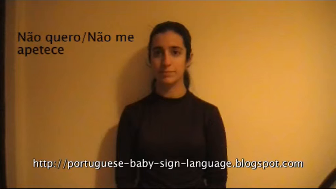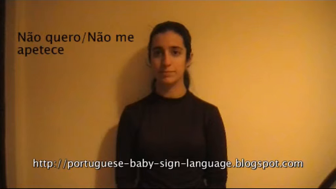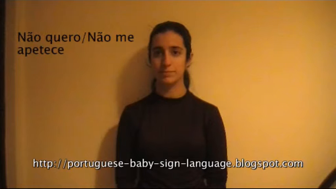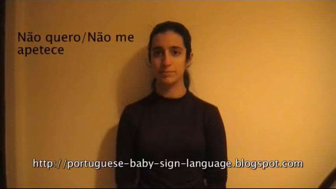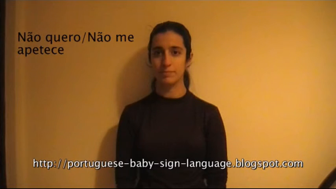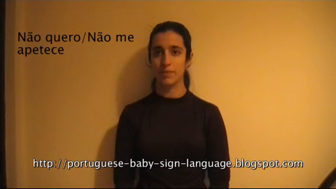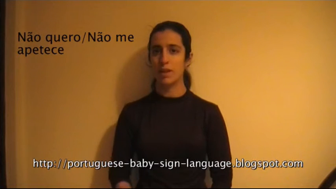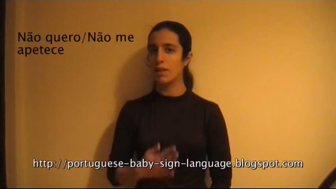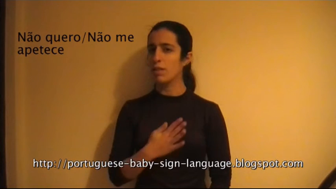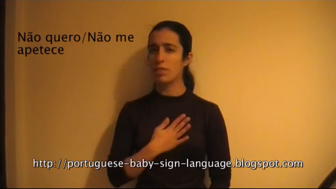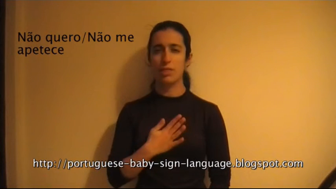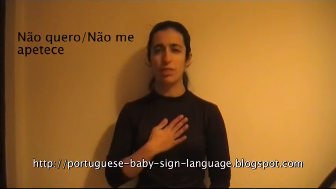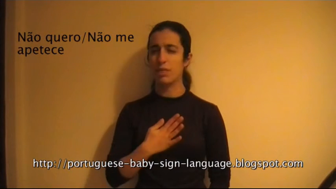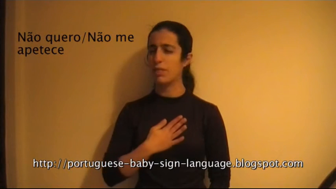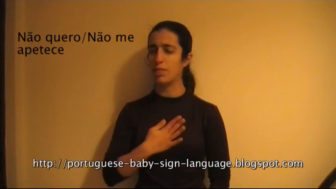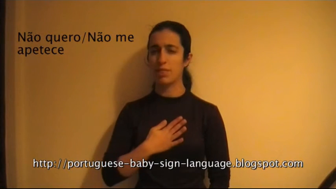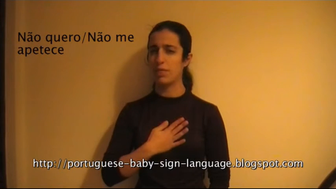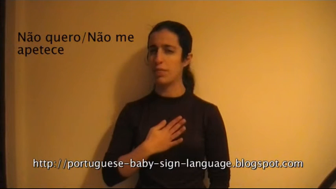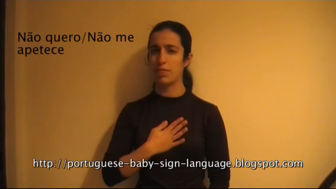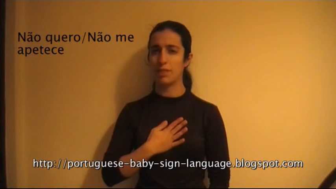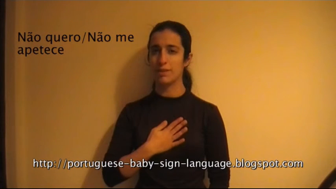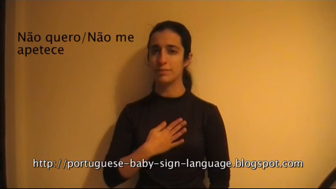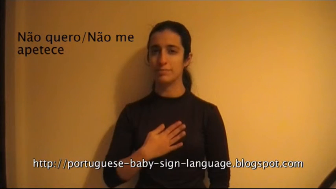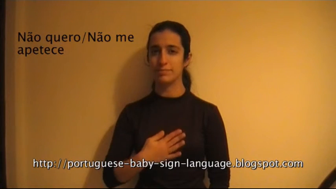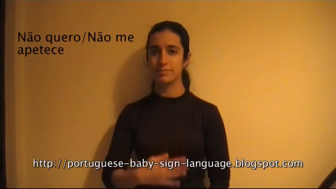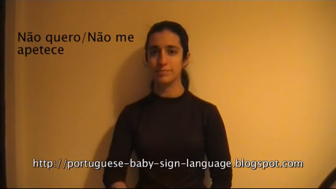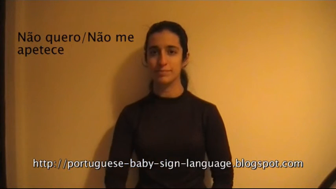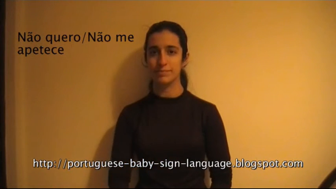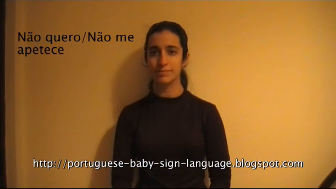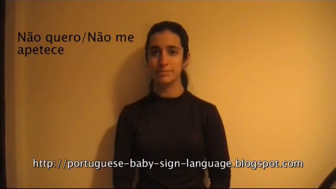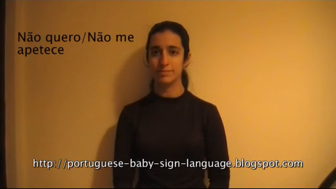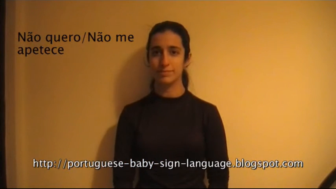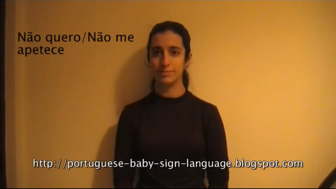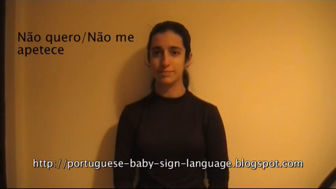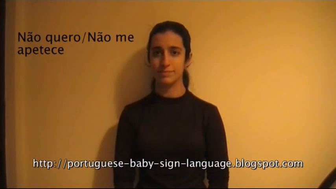não quero/não me apetece